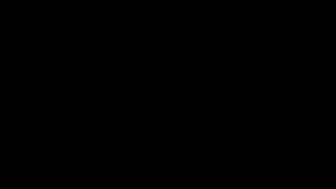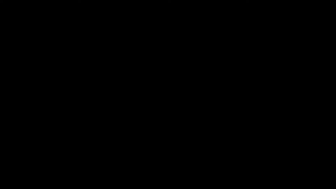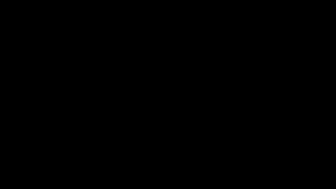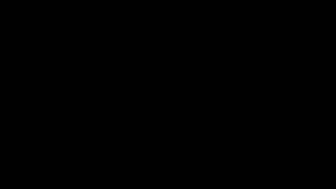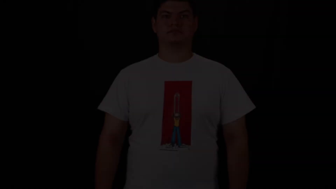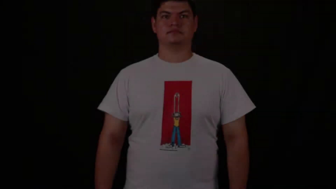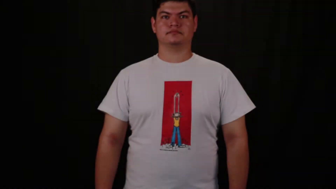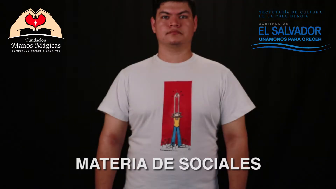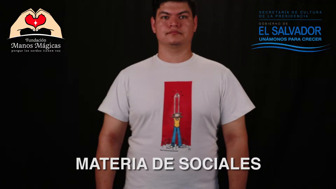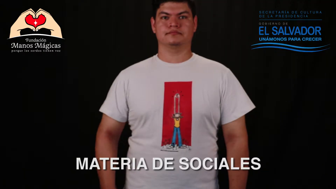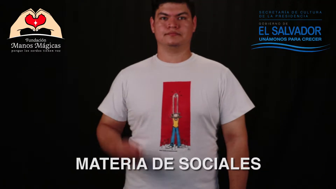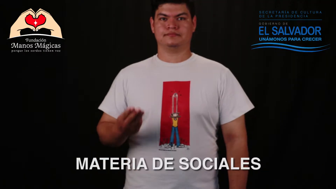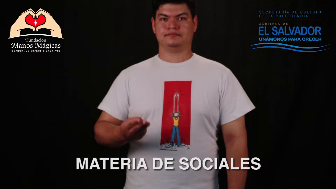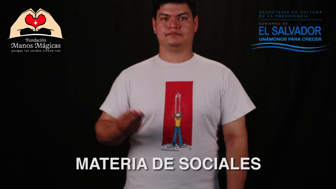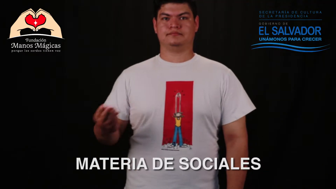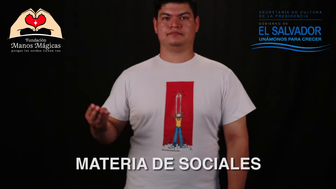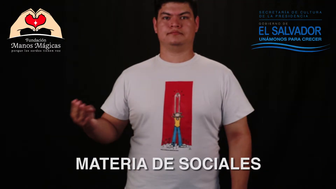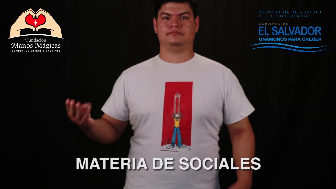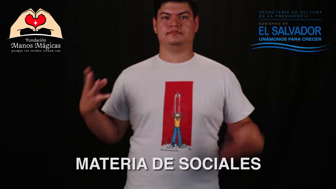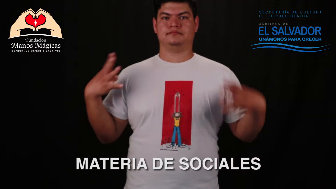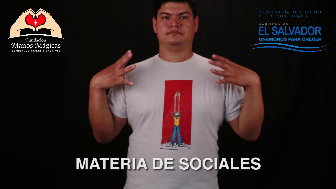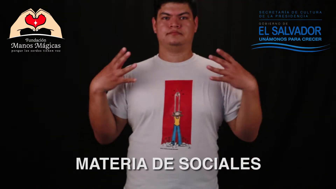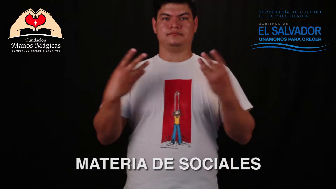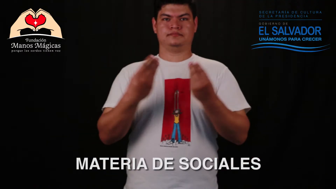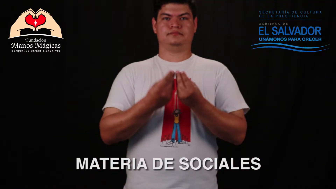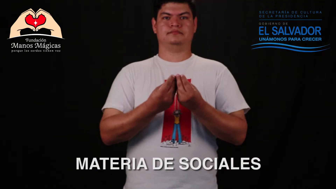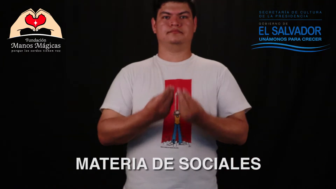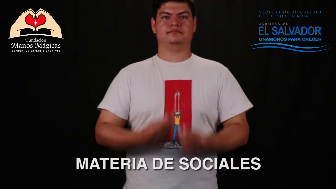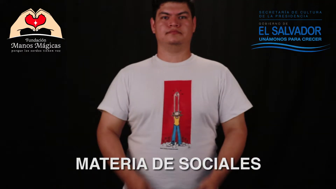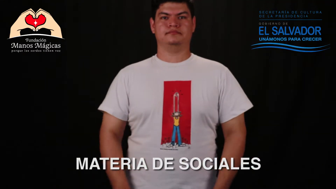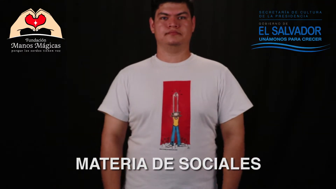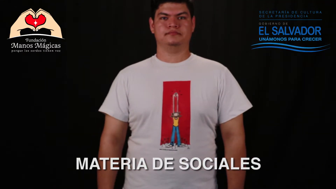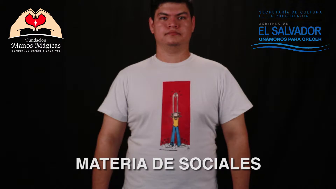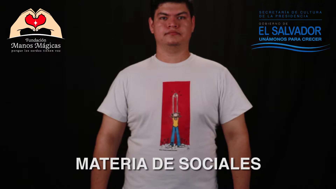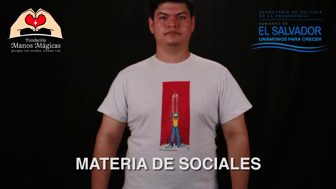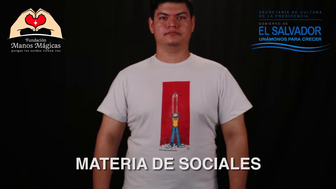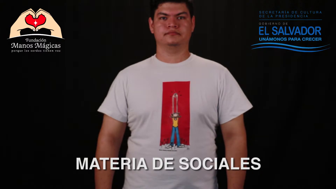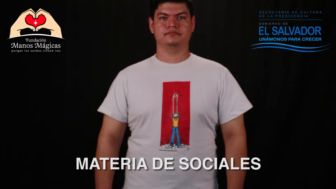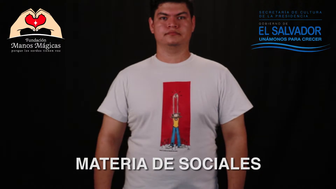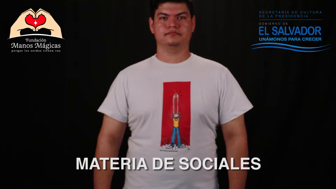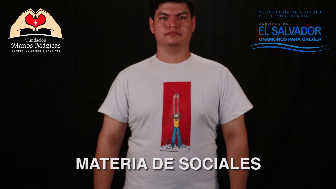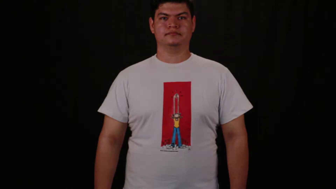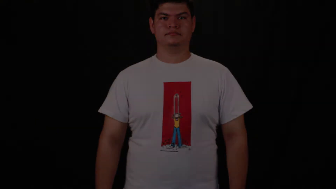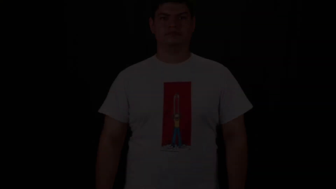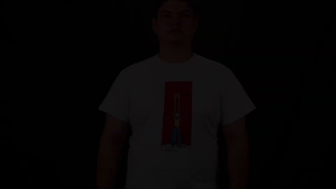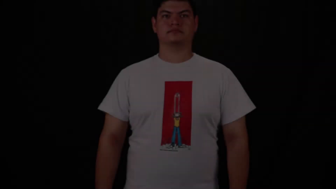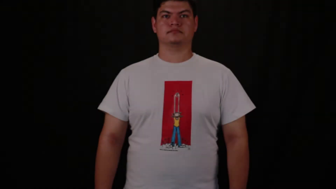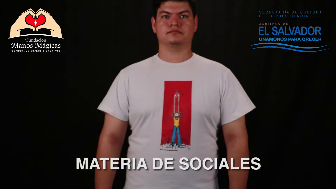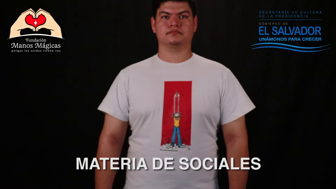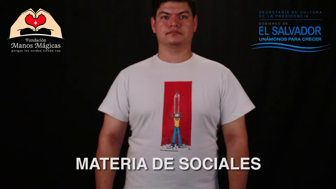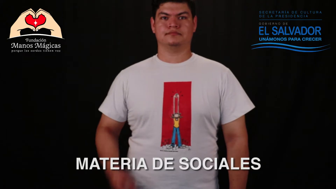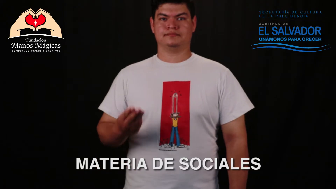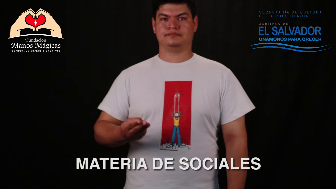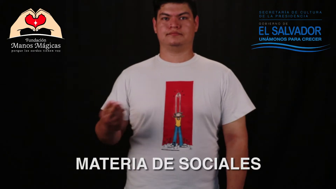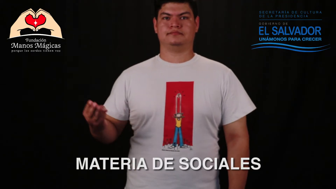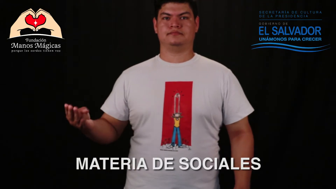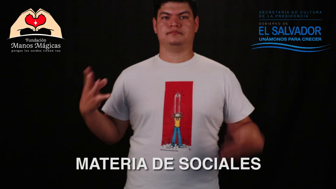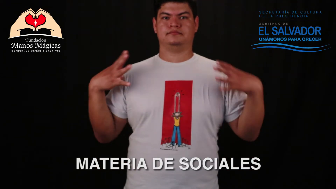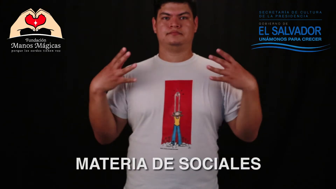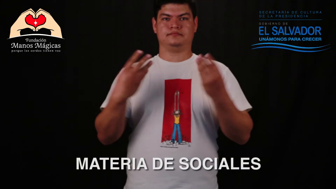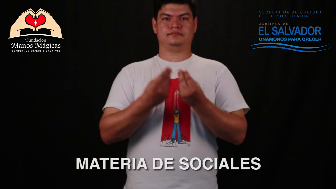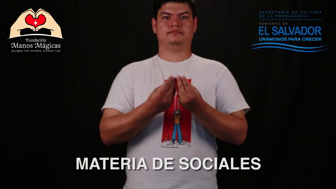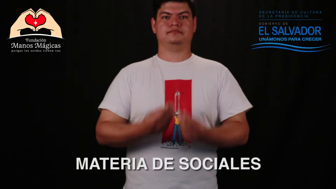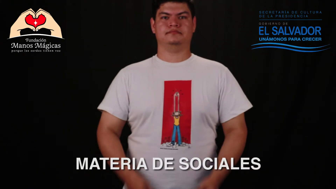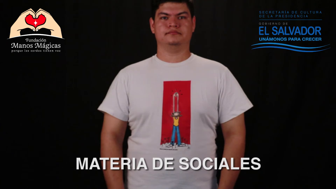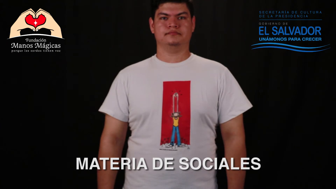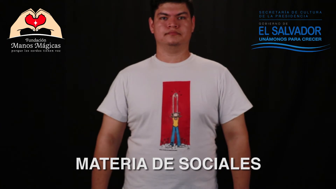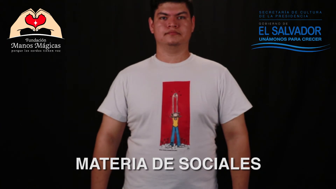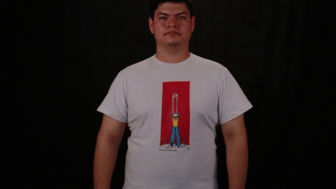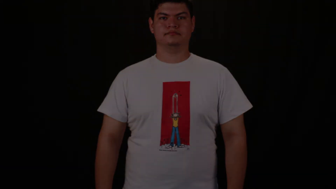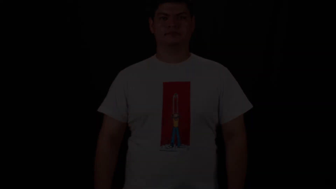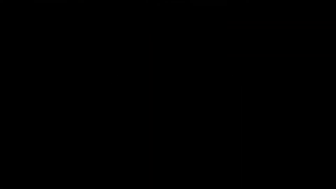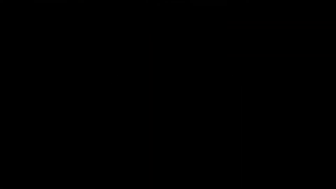Materia de Sociales